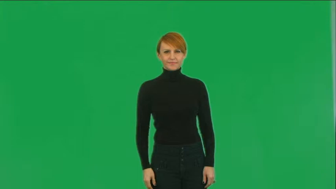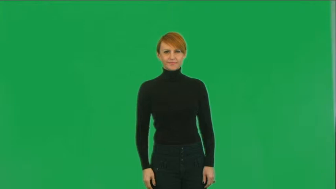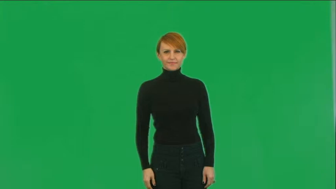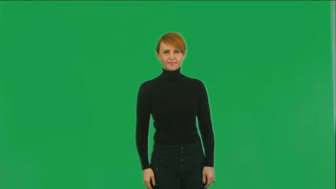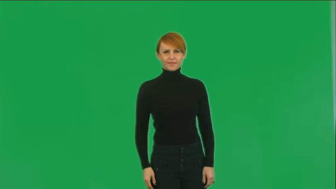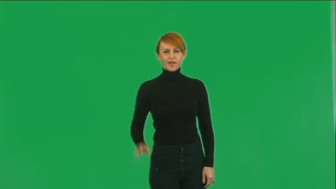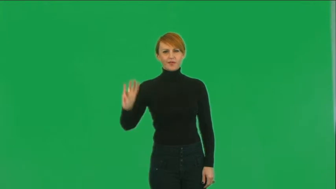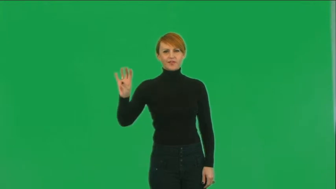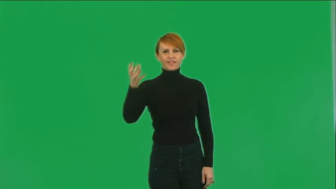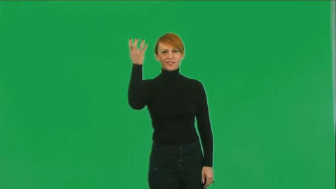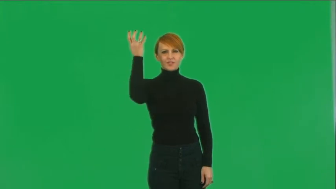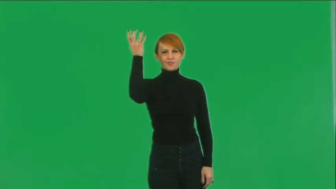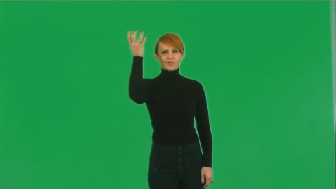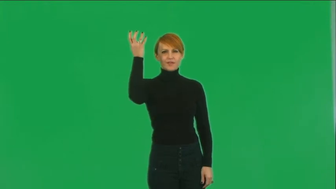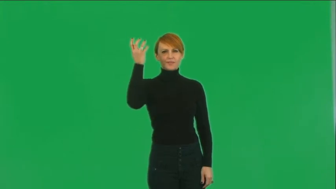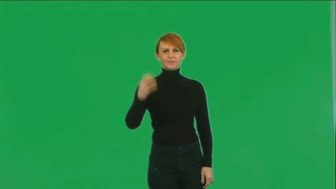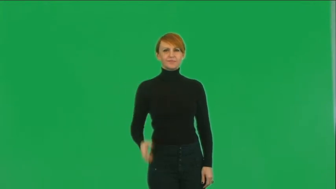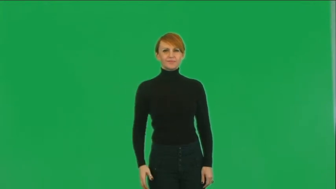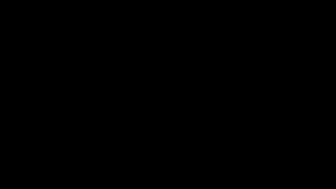wkręcać żarówkę